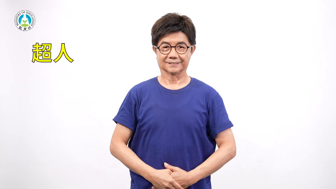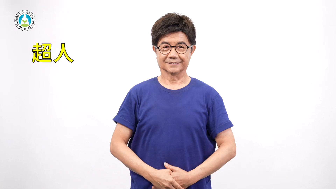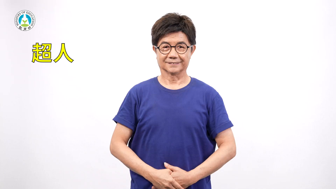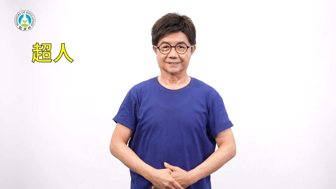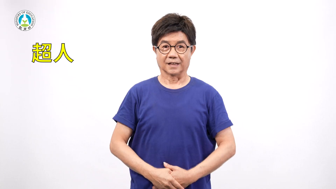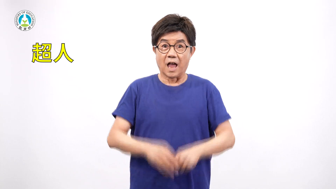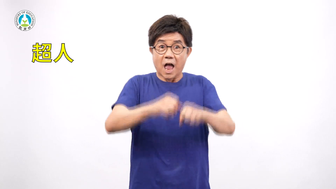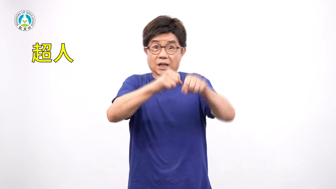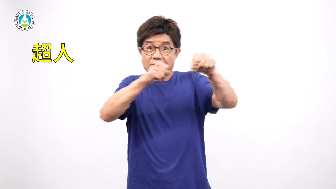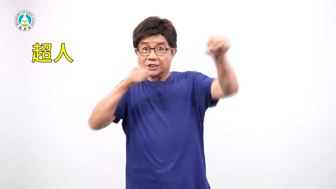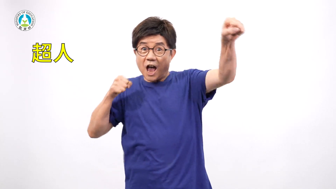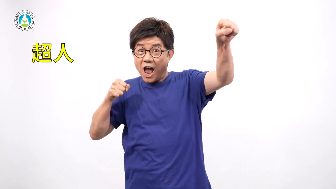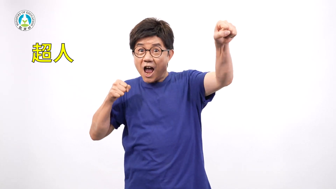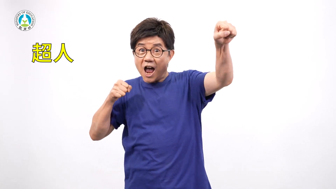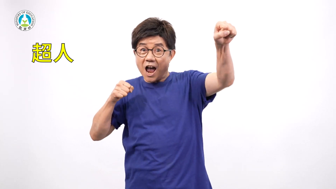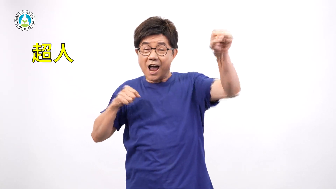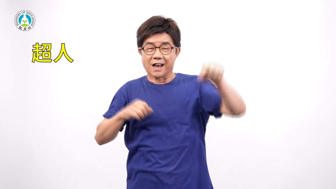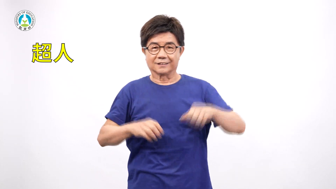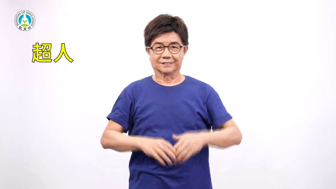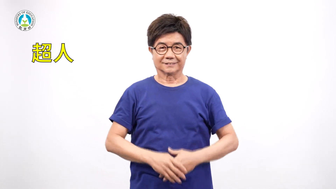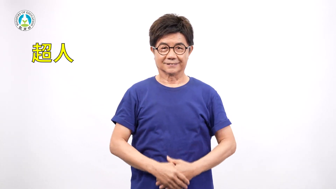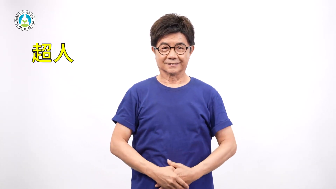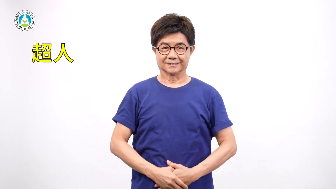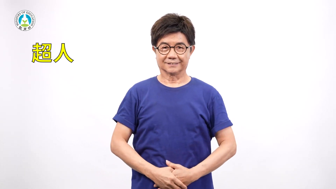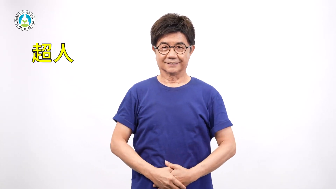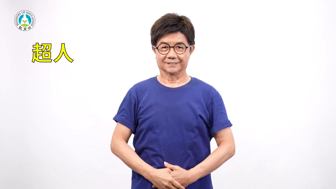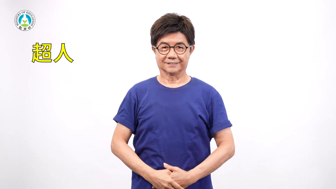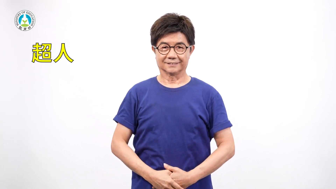超人